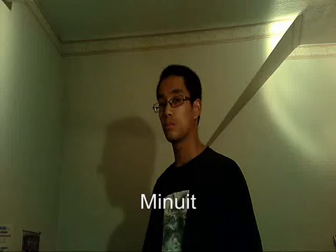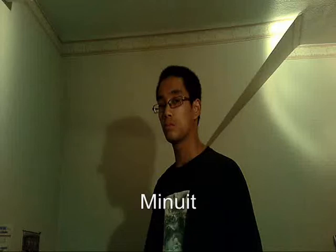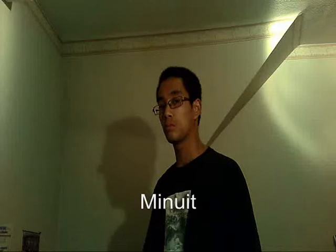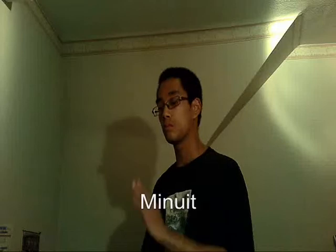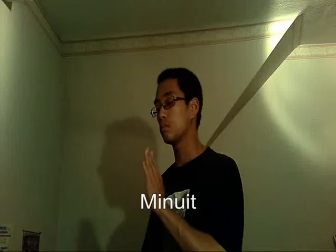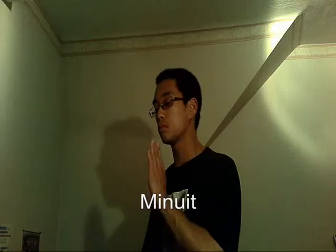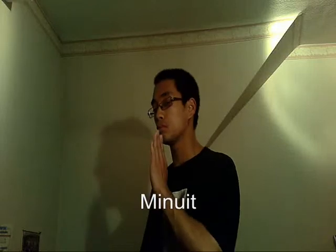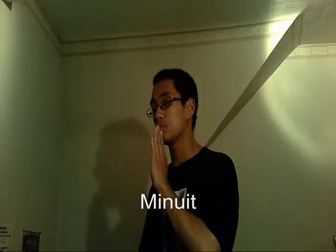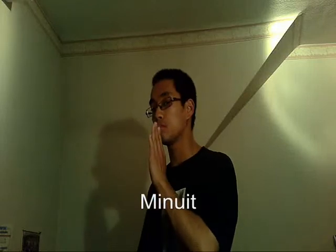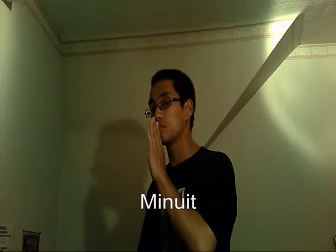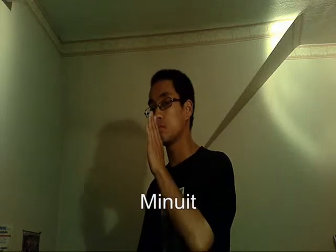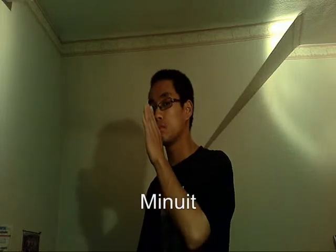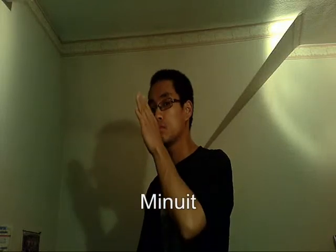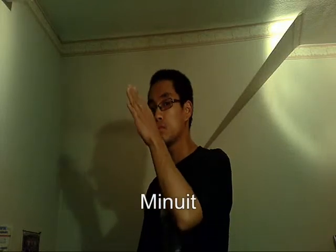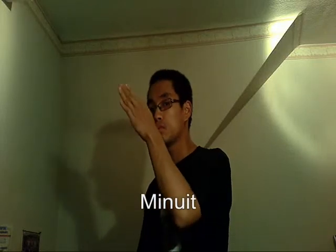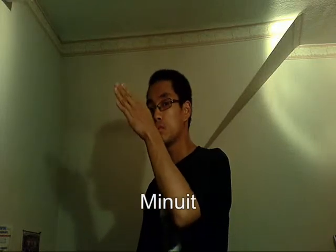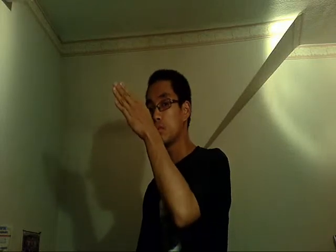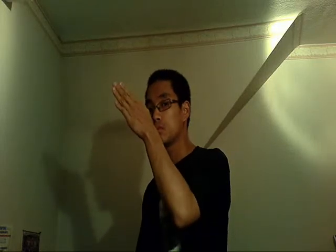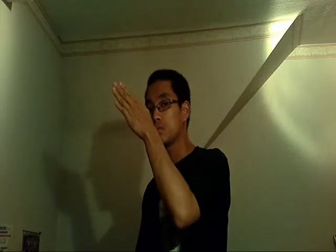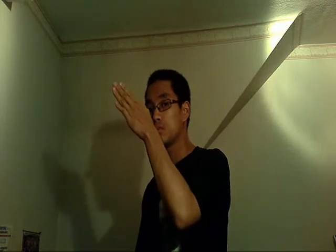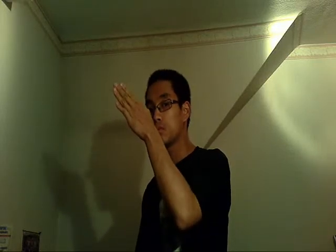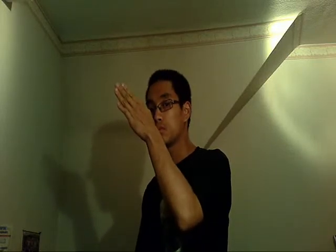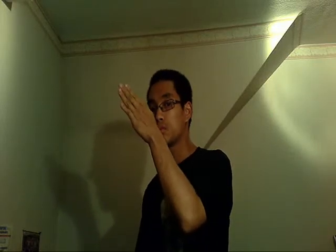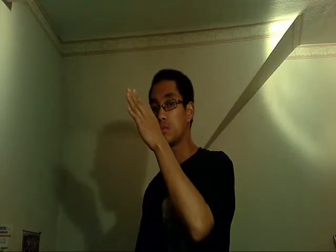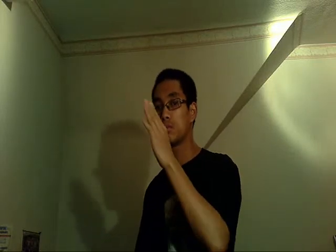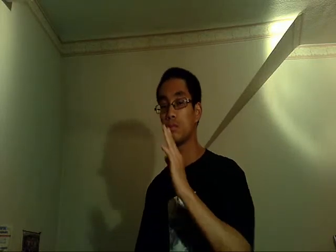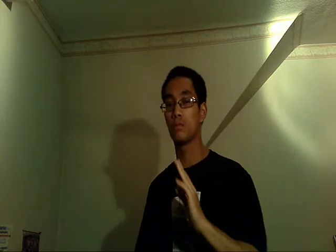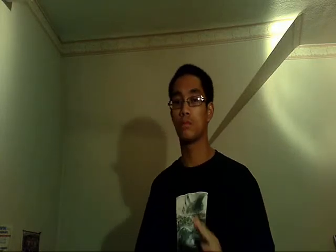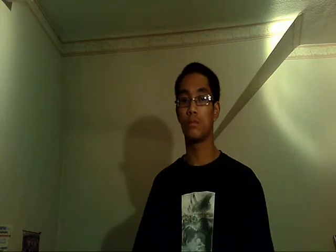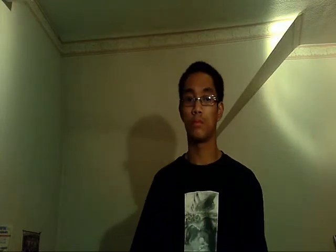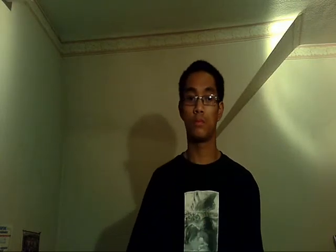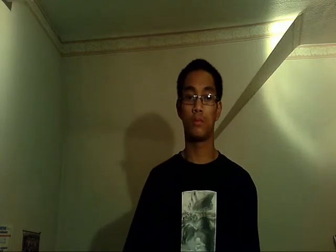Minuit